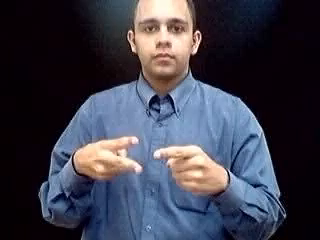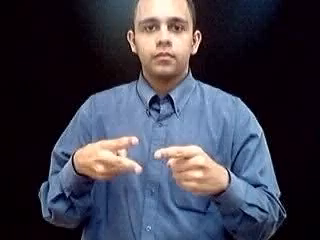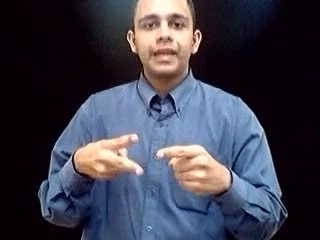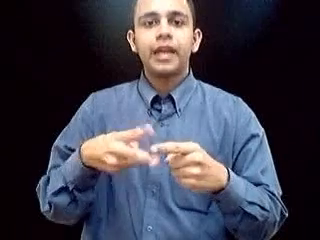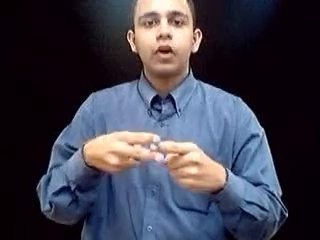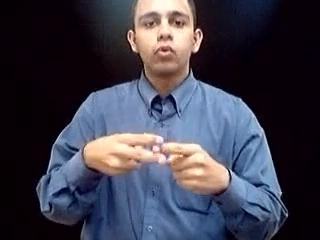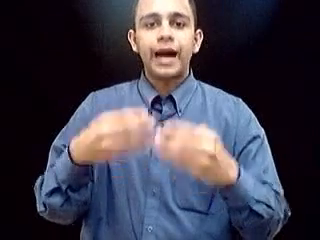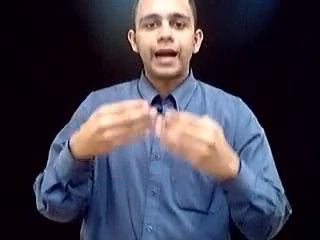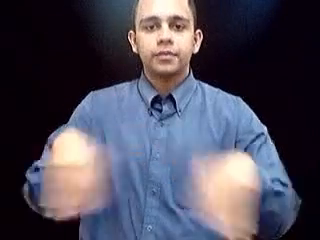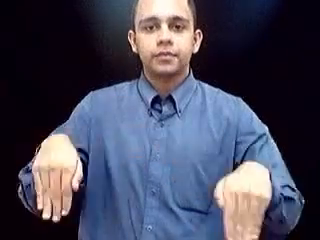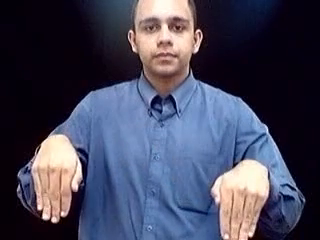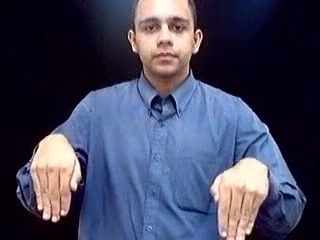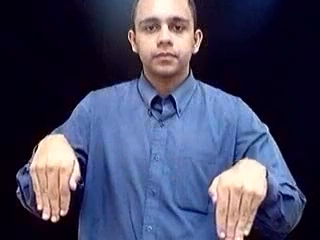inaugurar